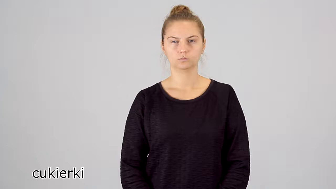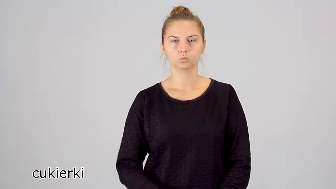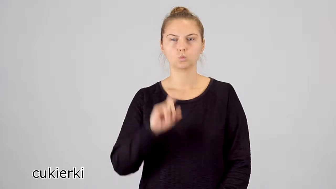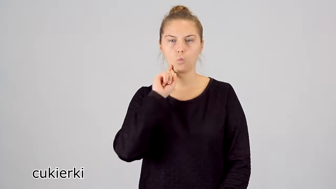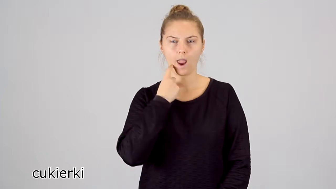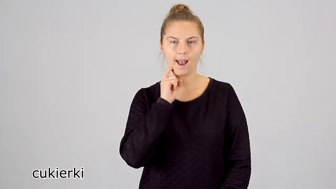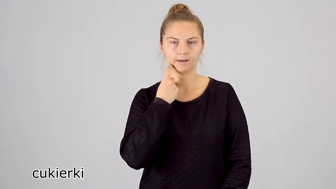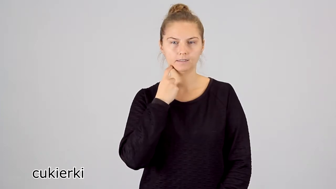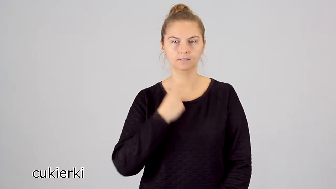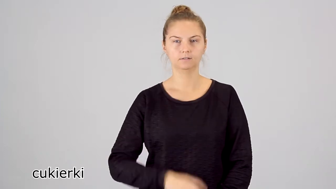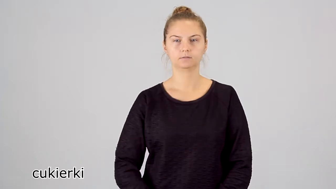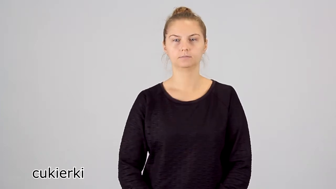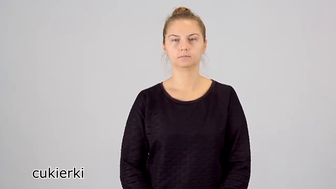cukierki